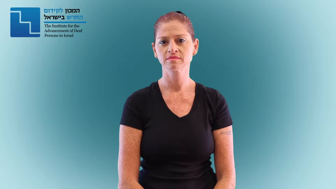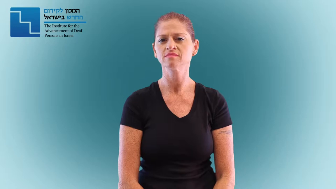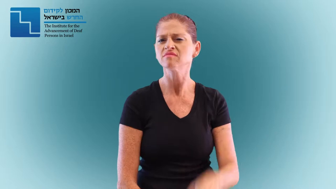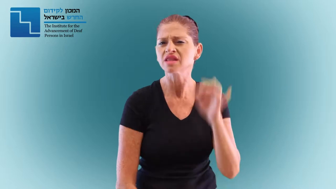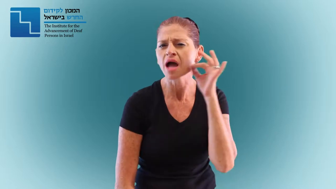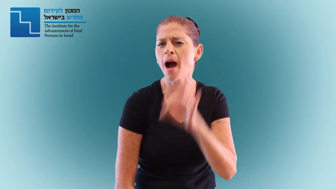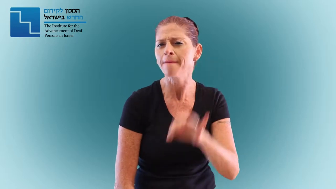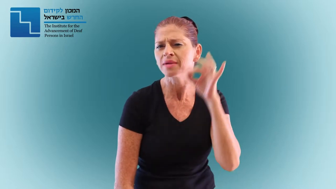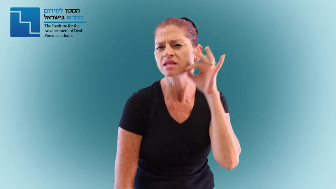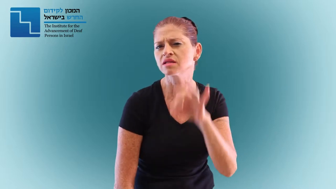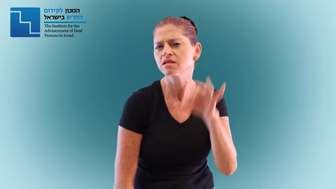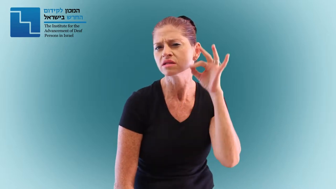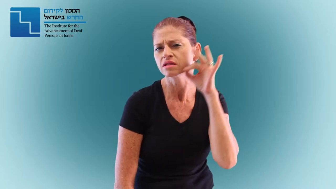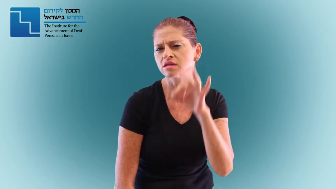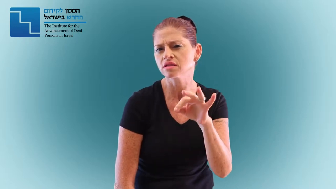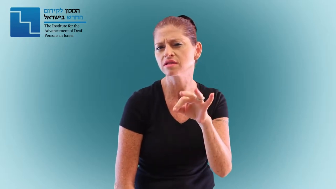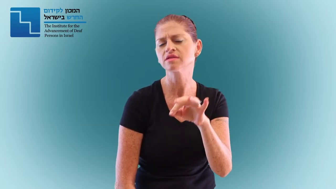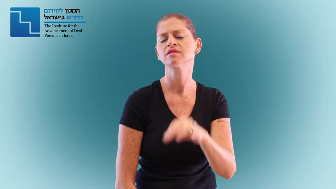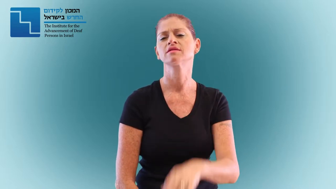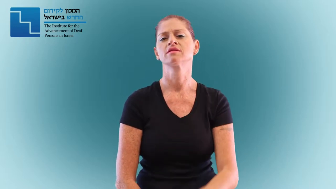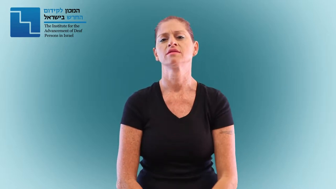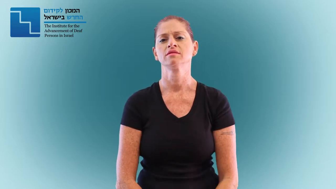תמיד